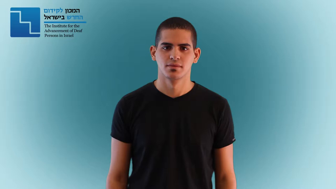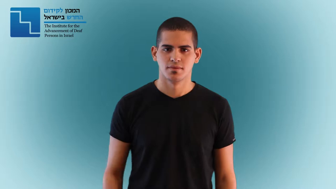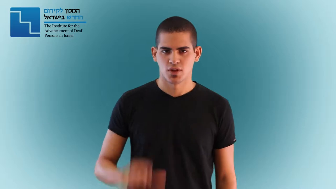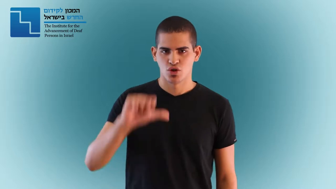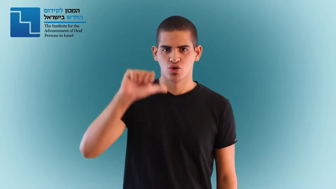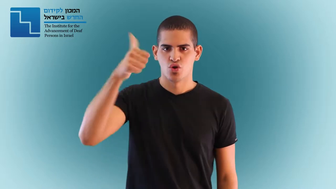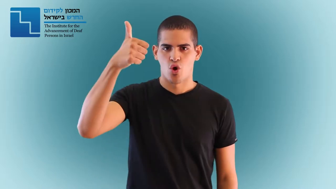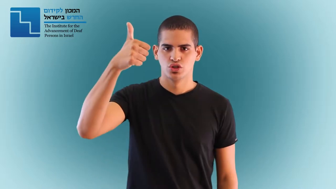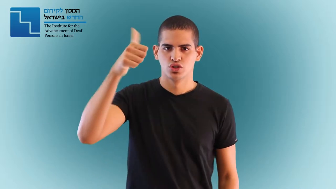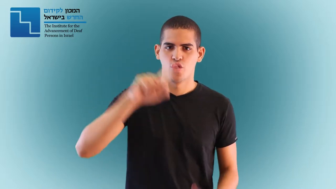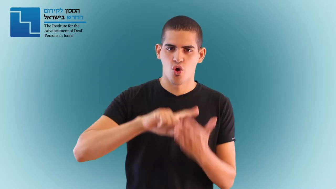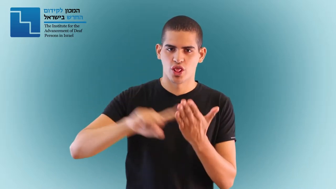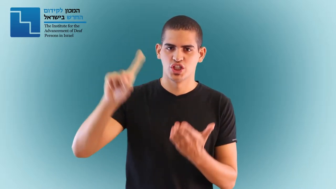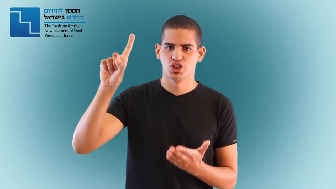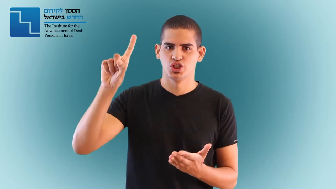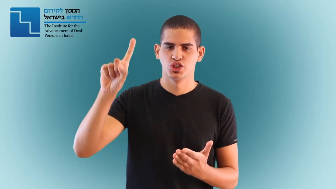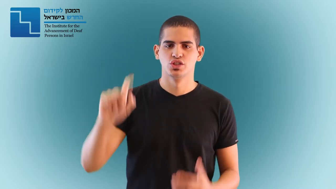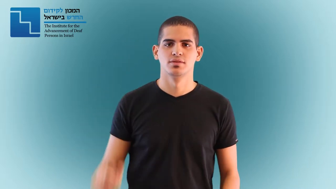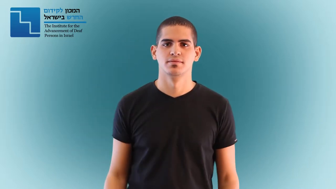ראש חודש